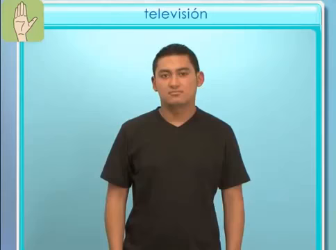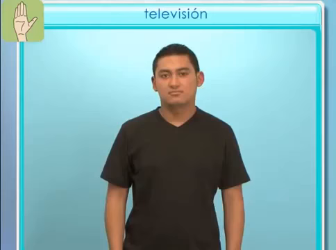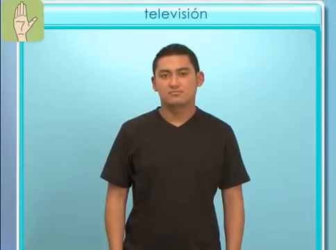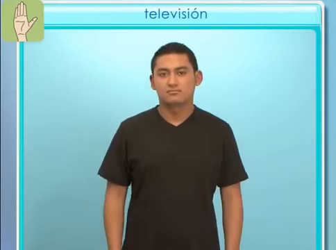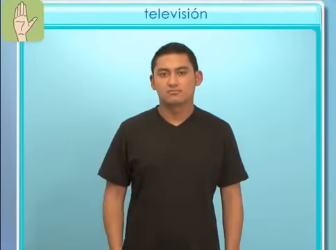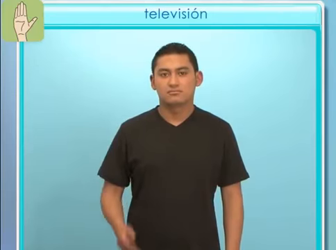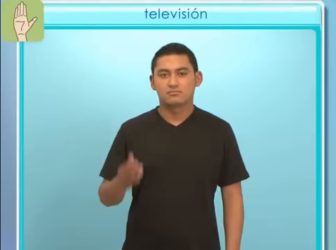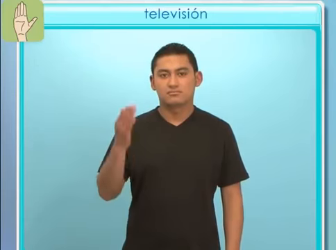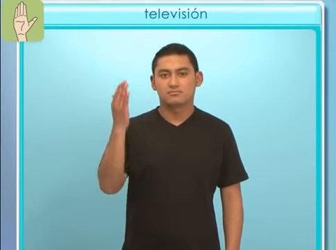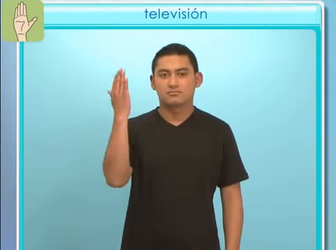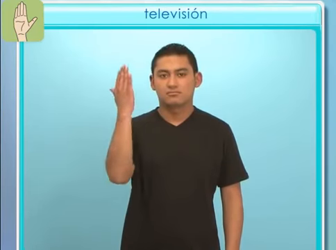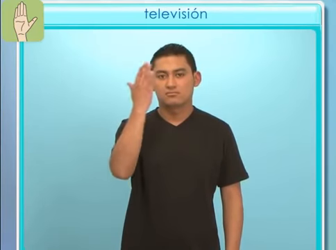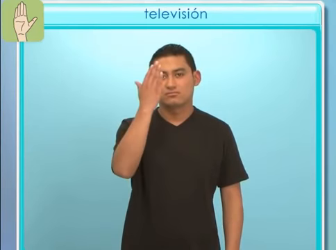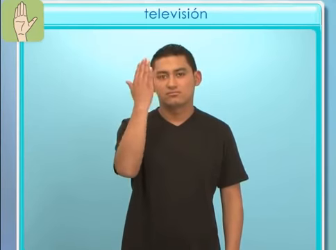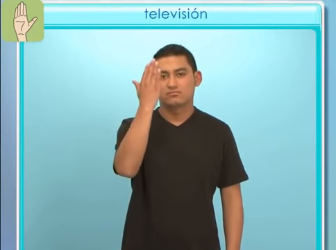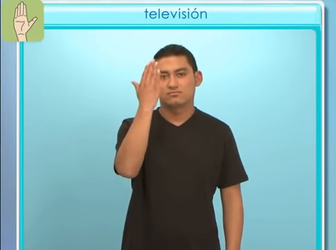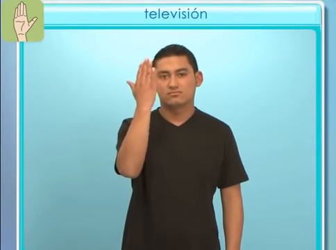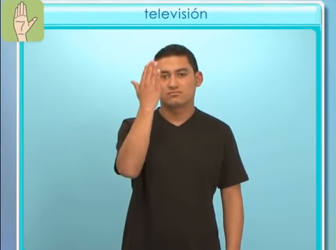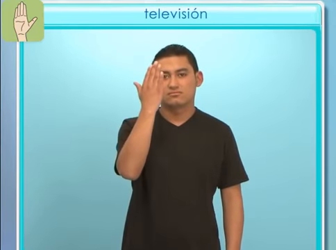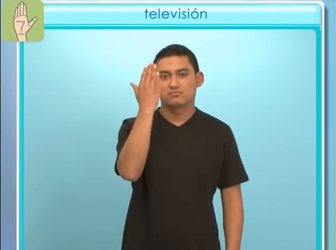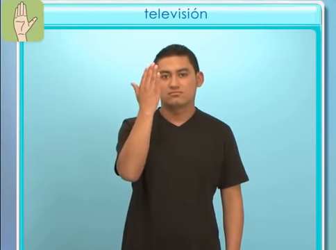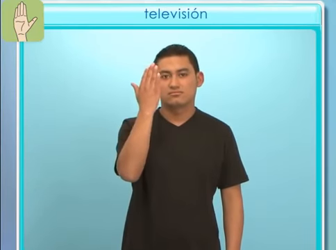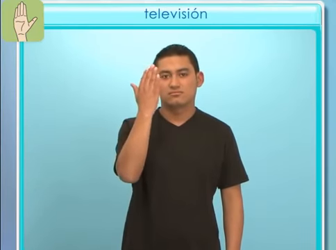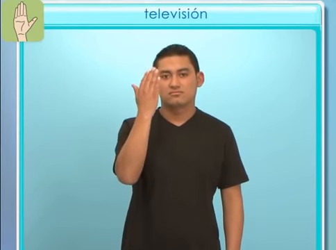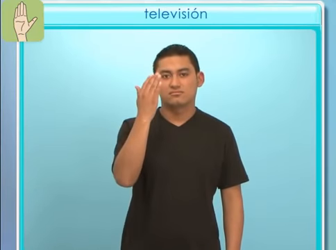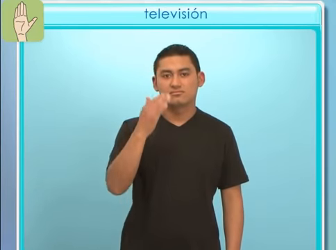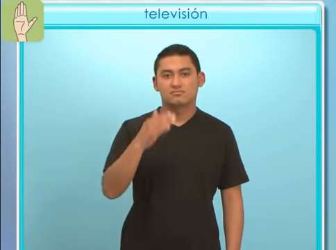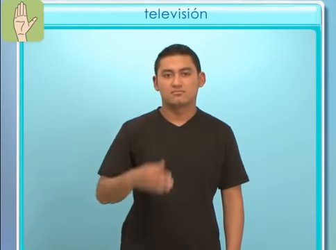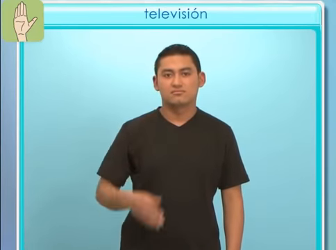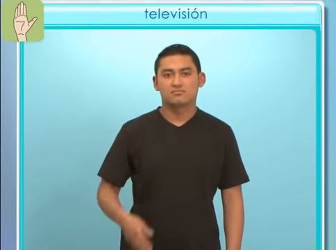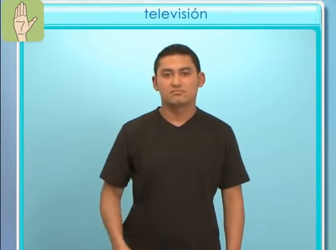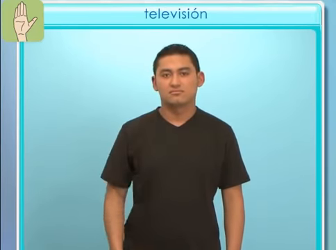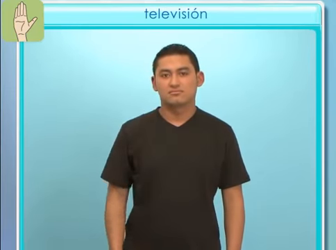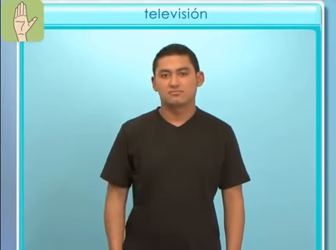TELEVISION